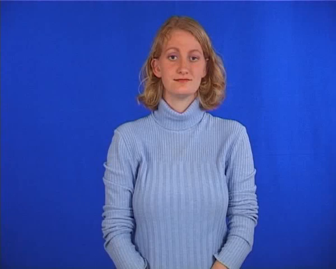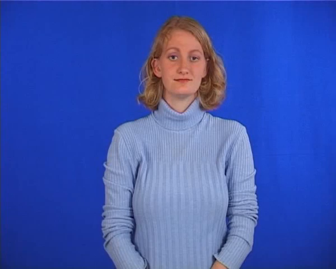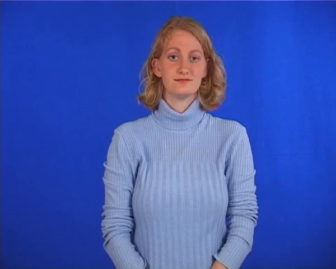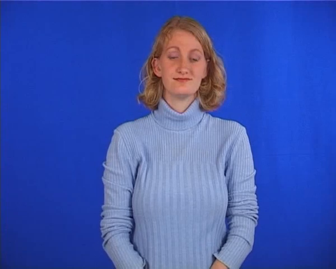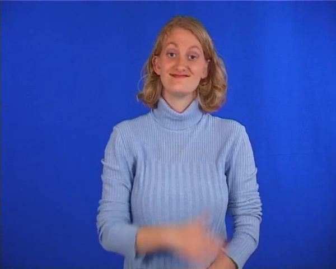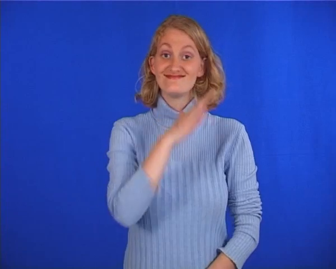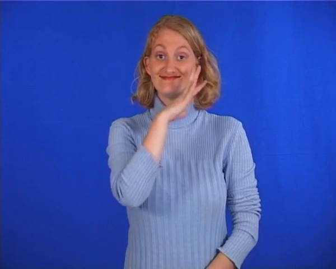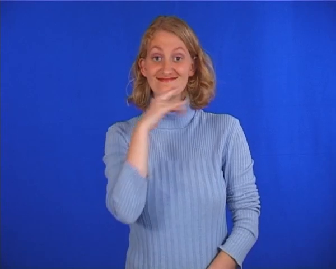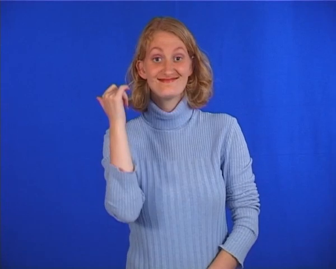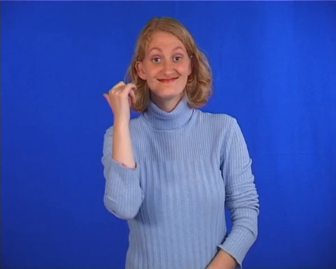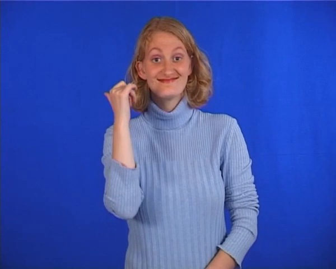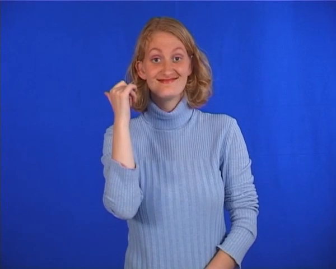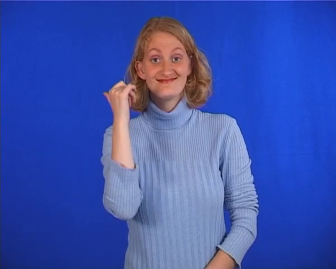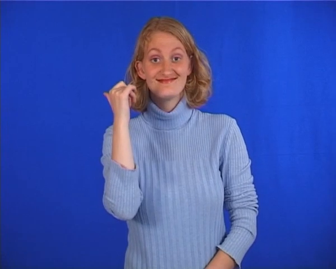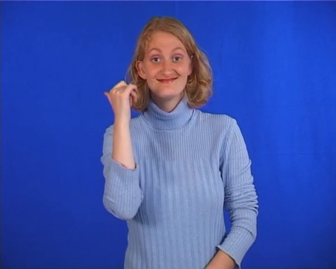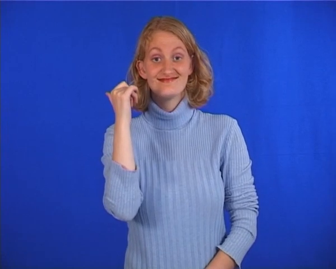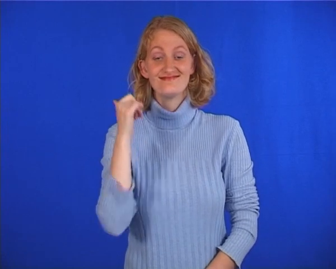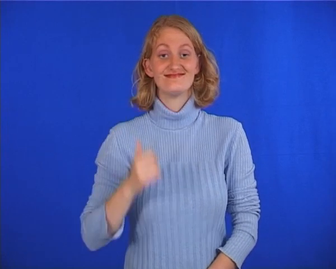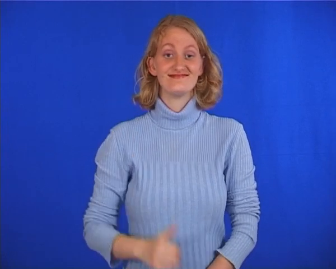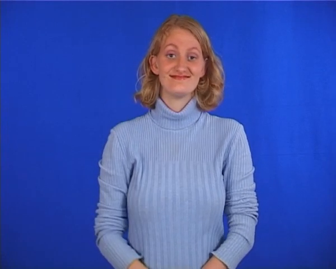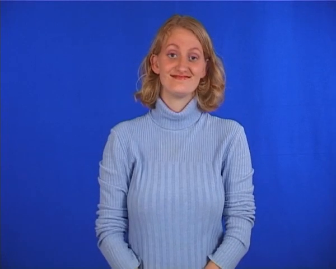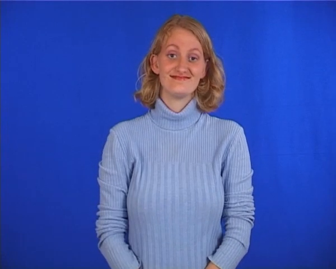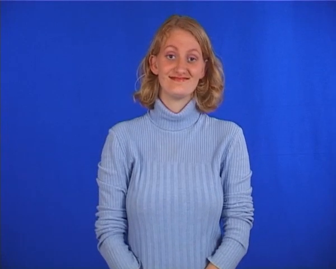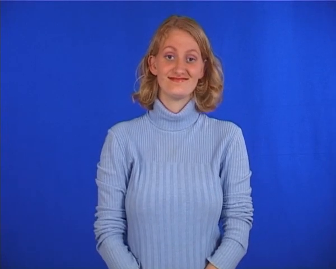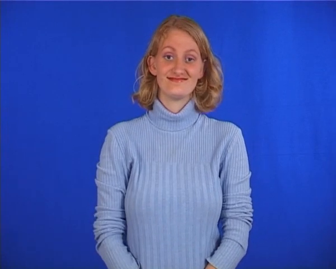ánægja